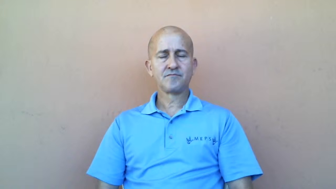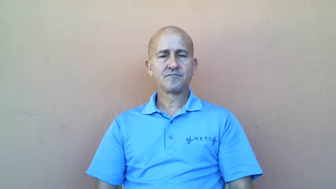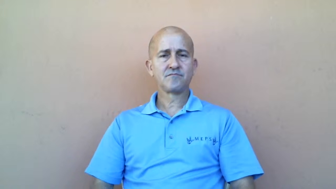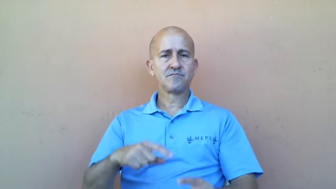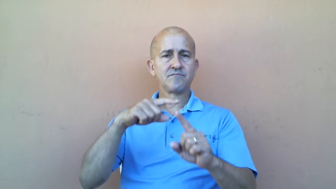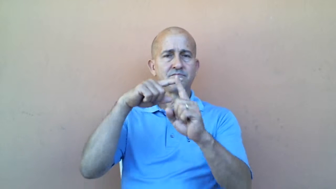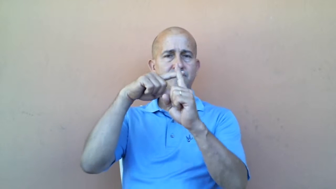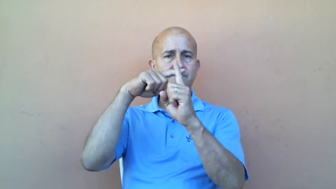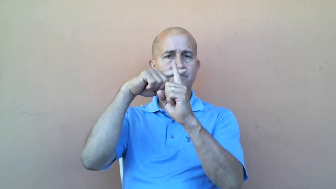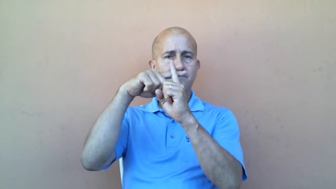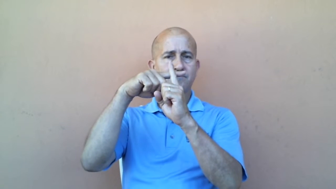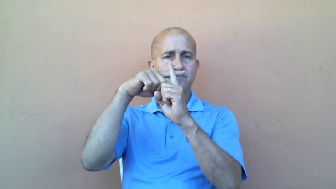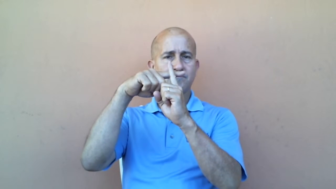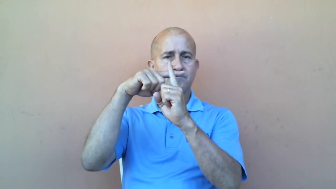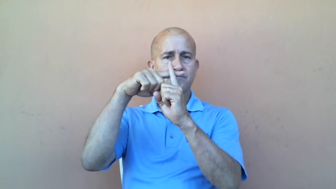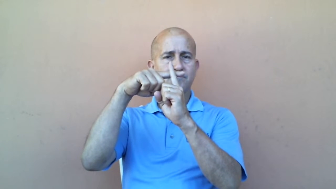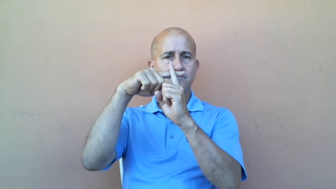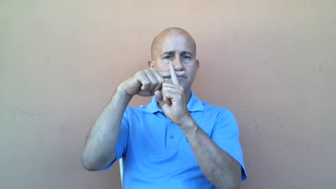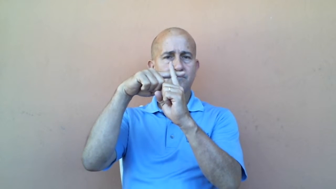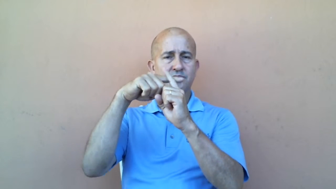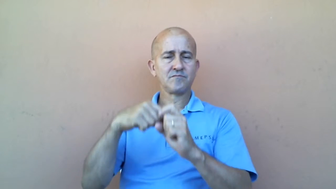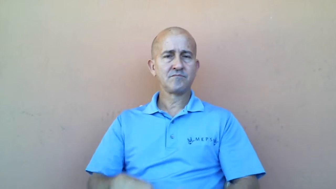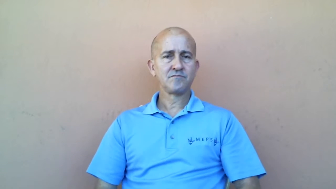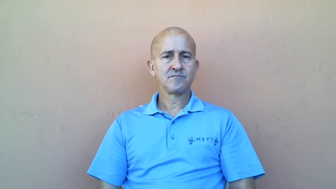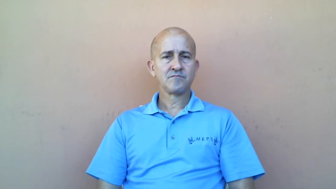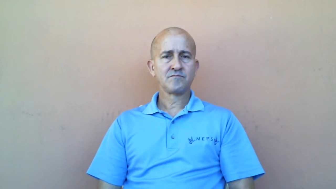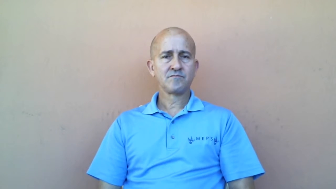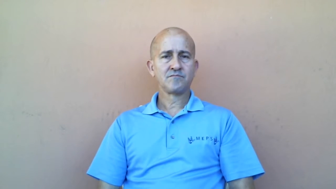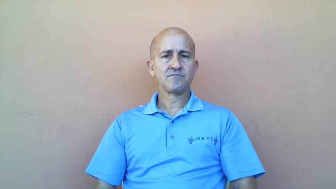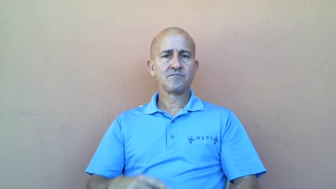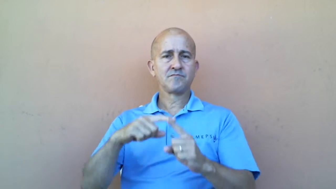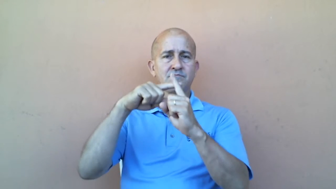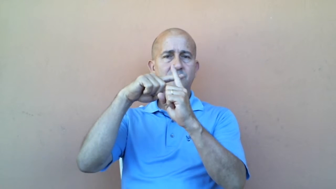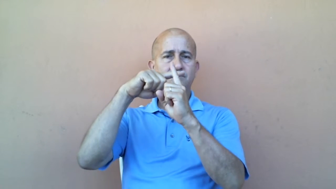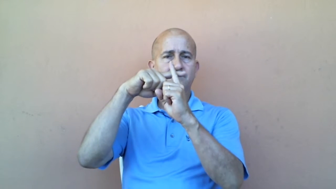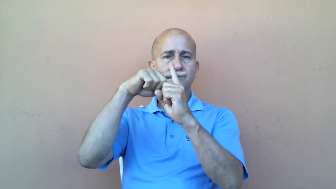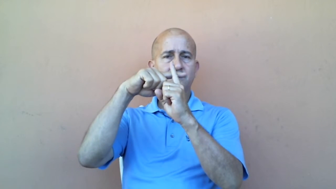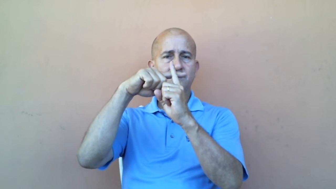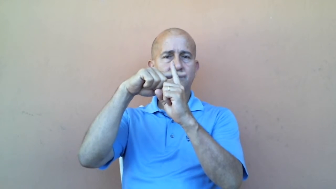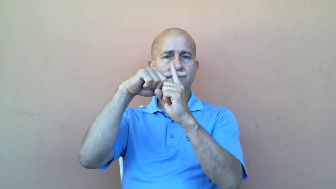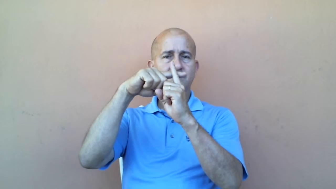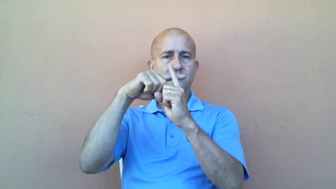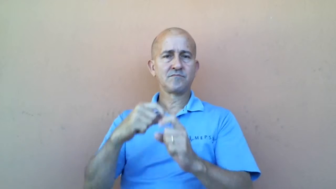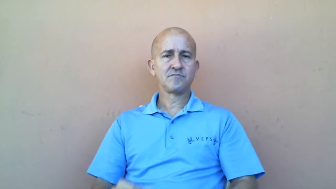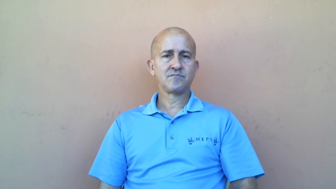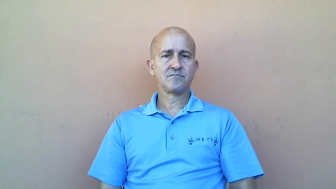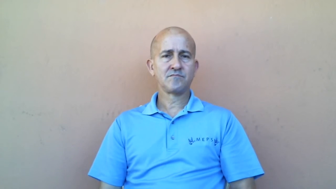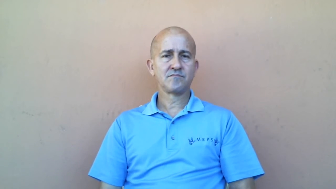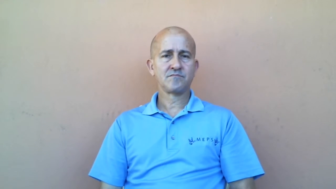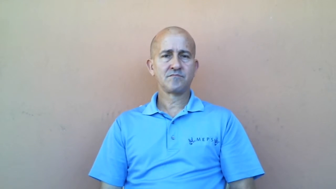positivo